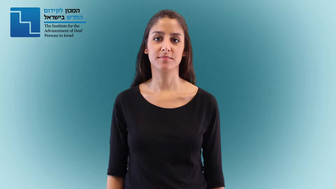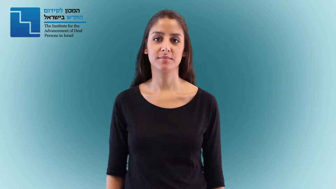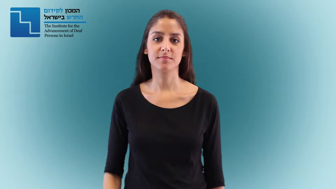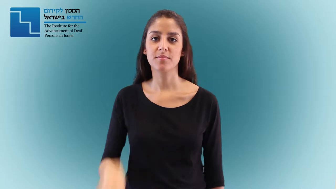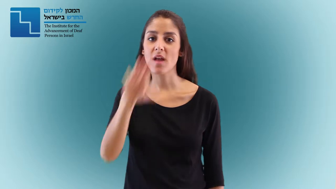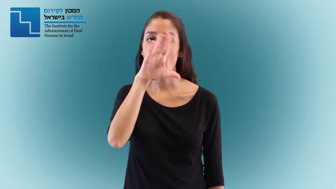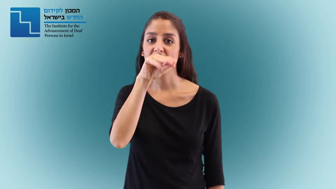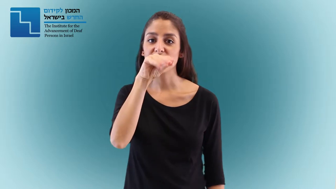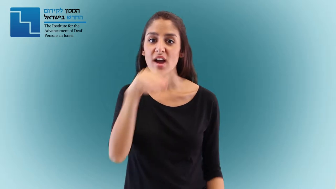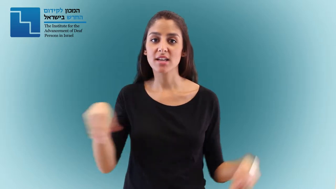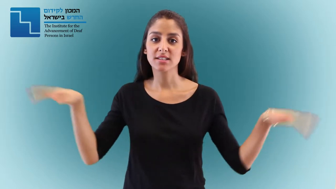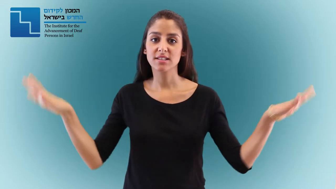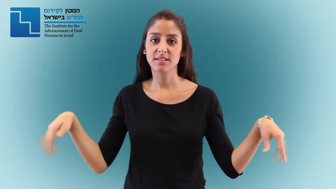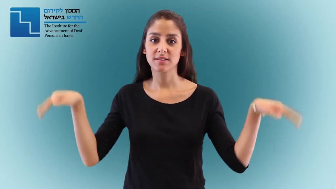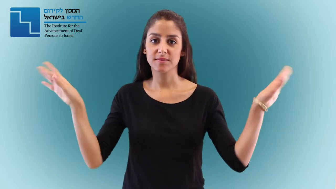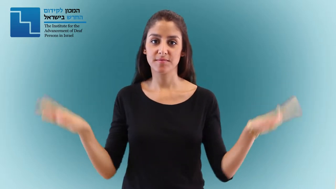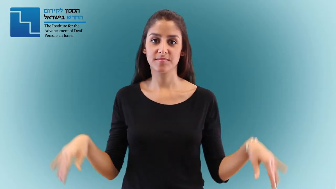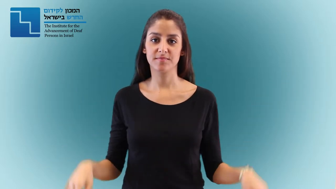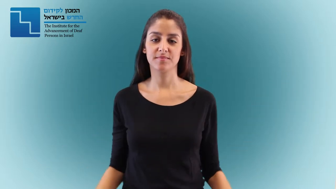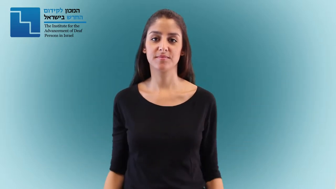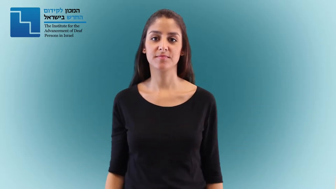אווז